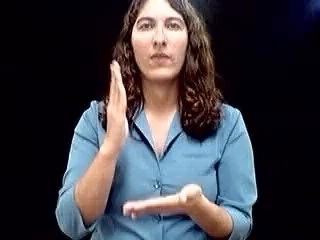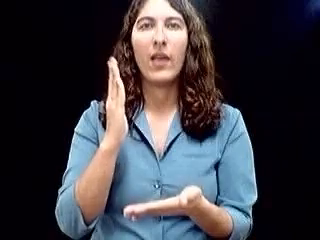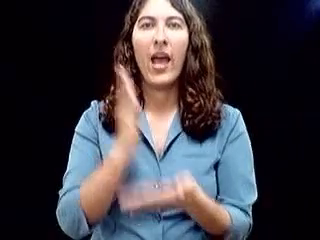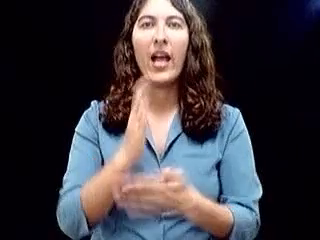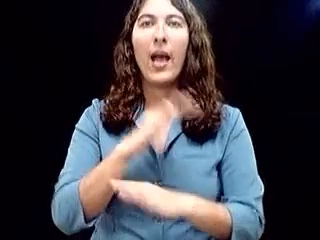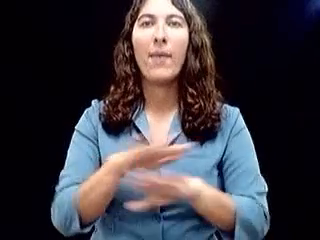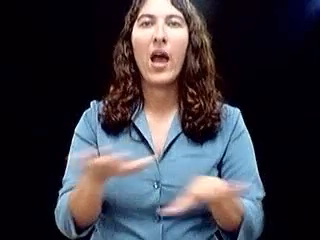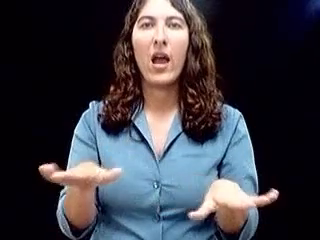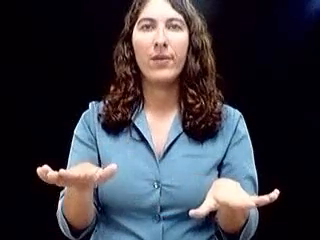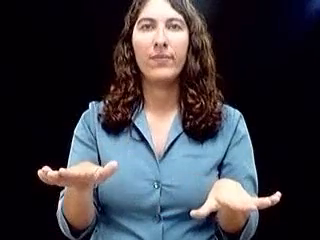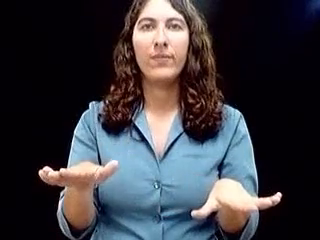acabar